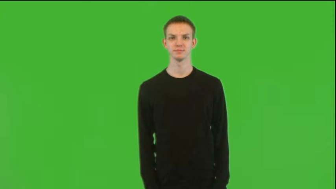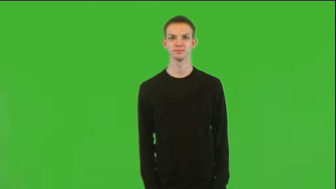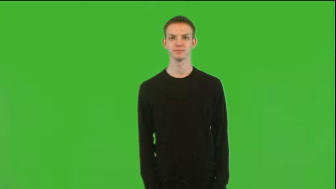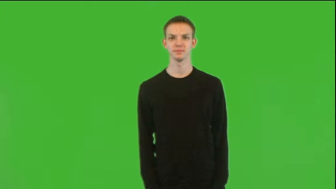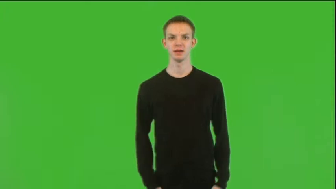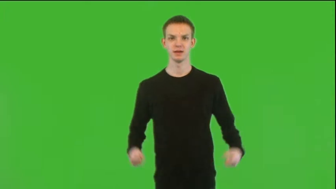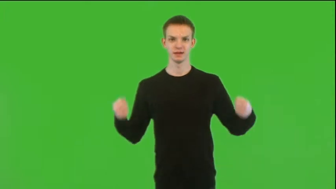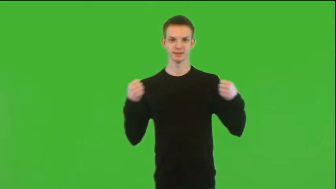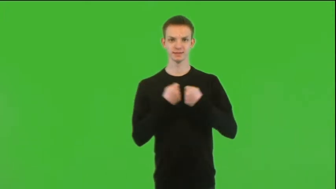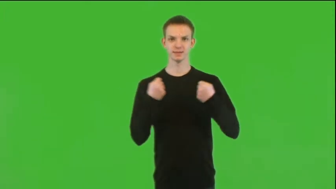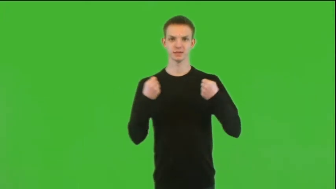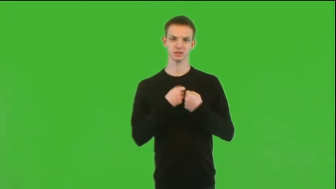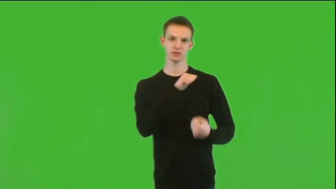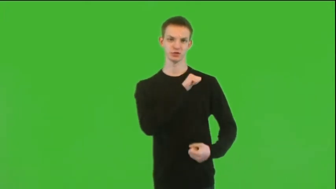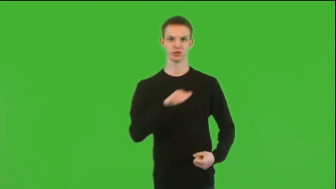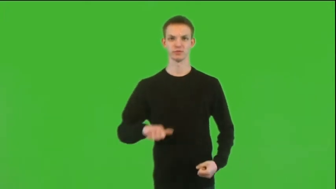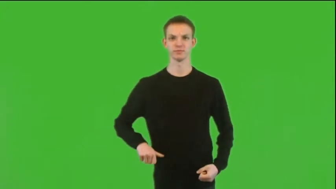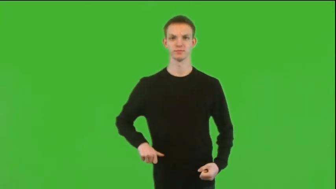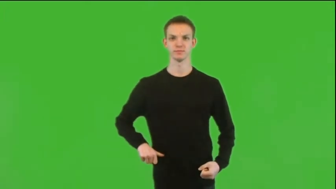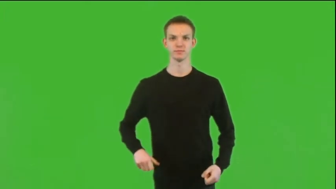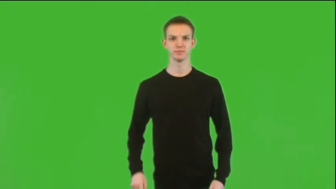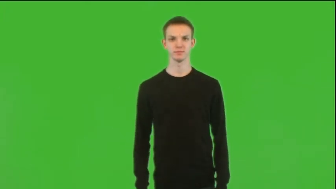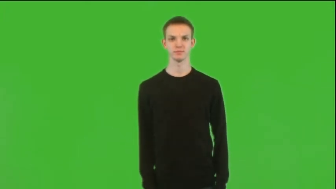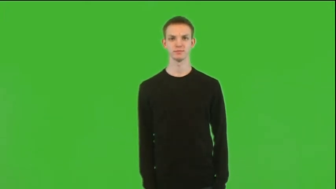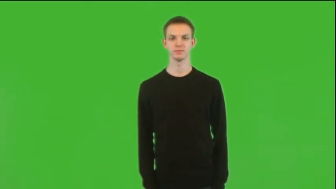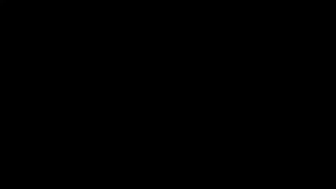zderzać się